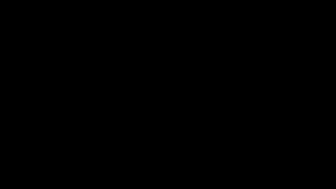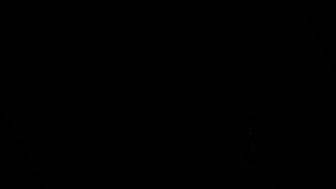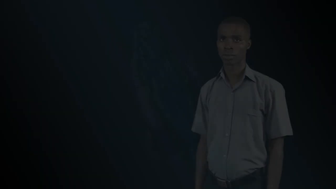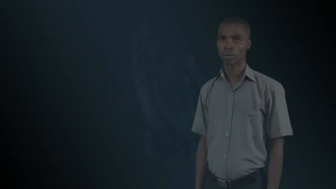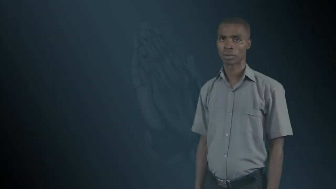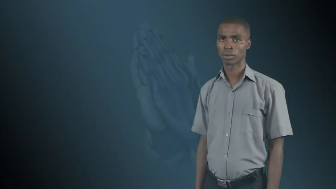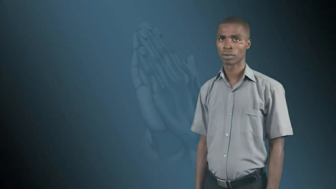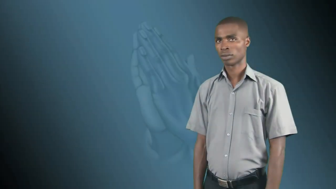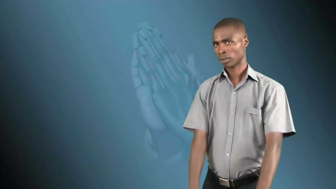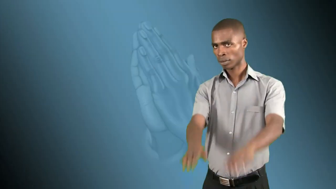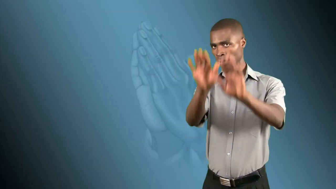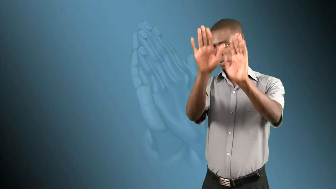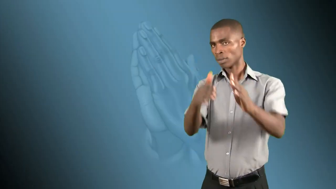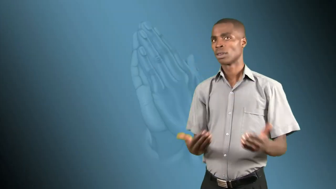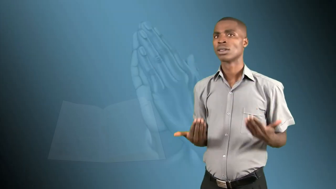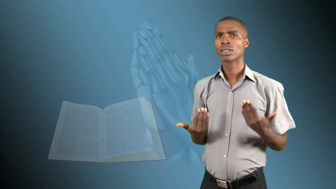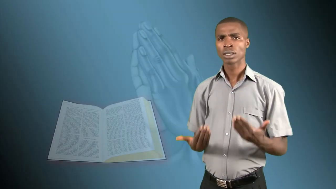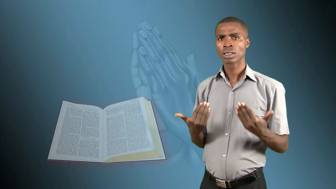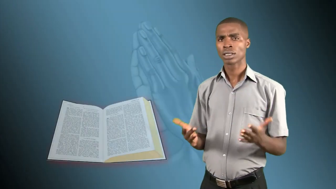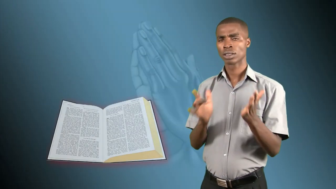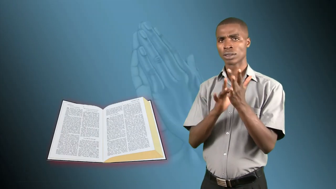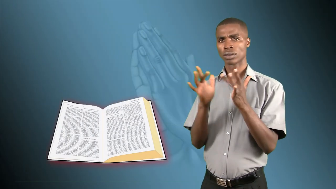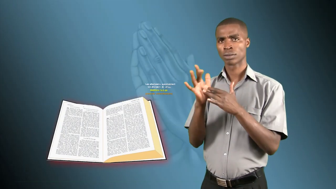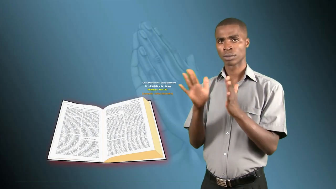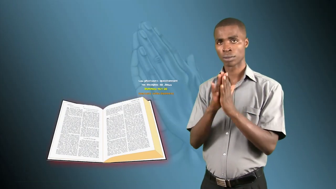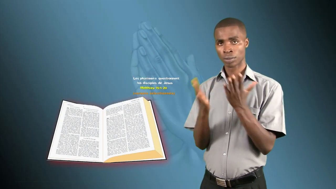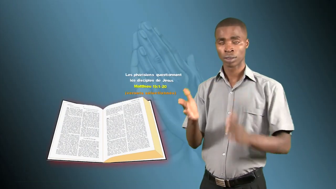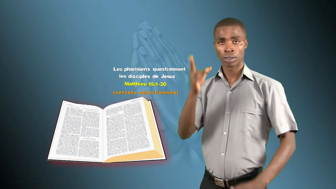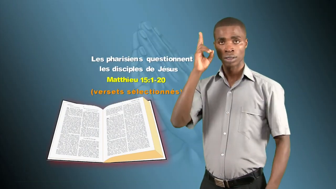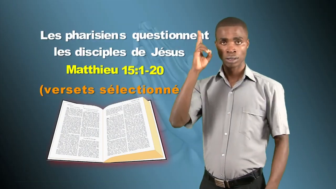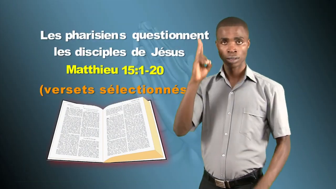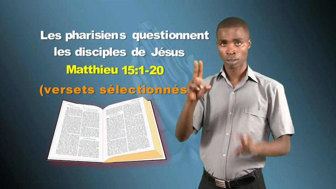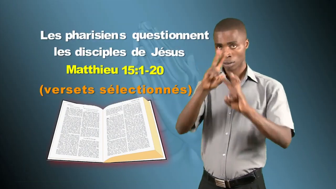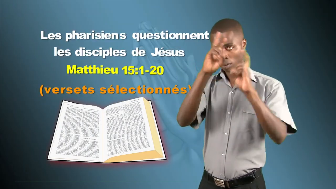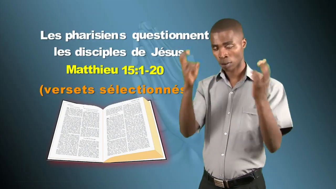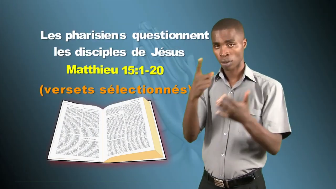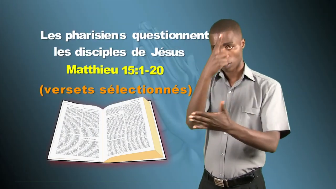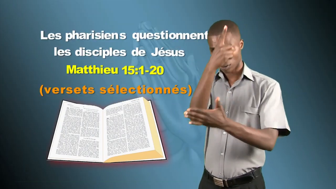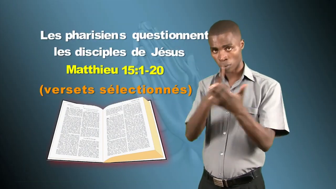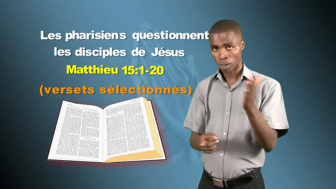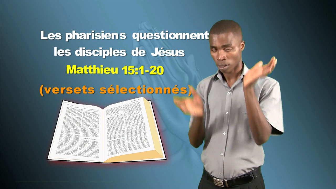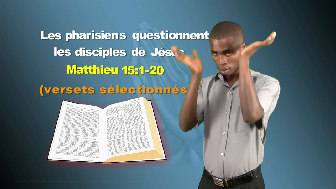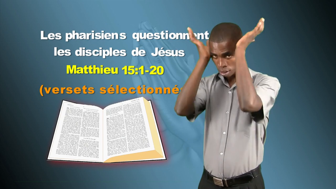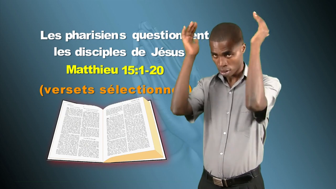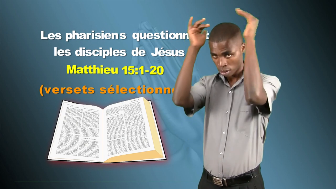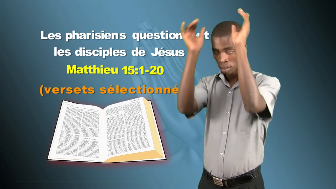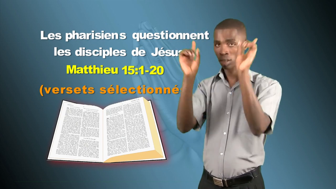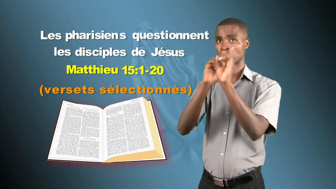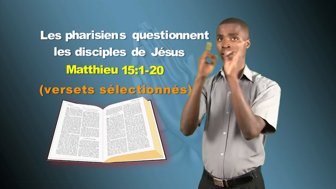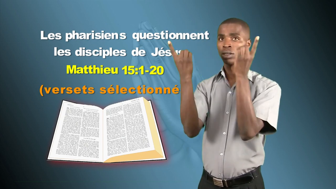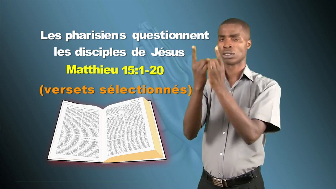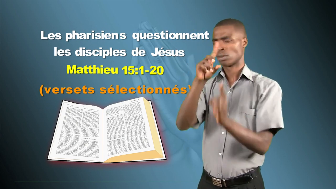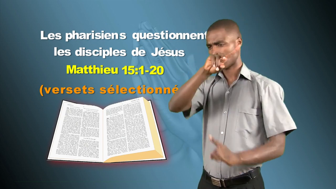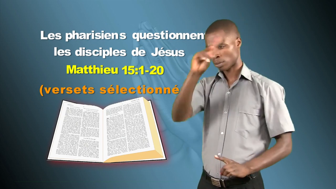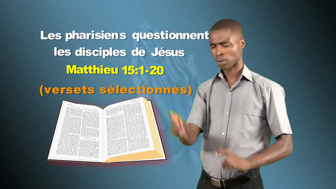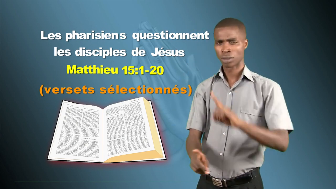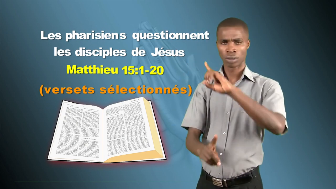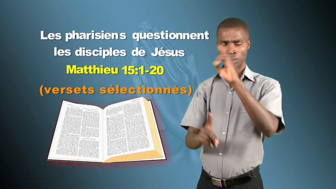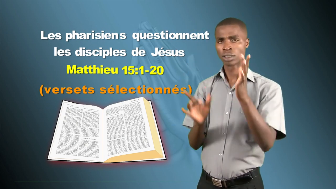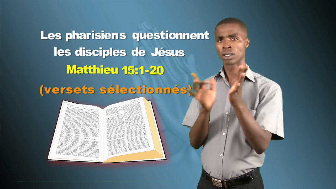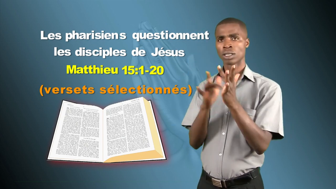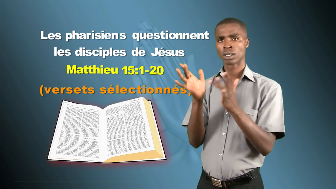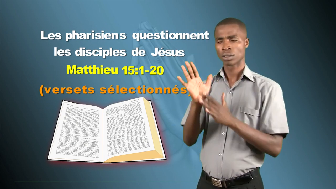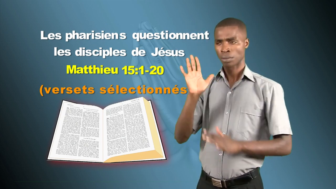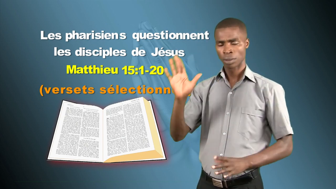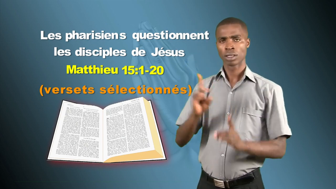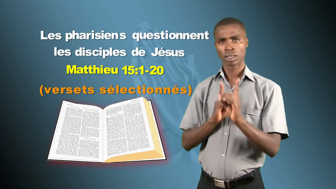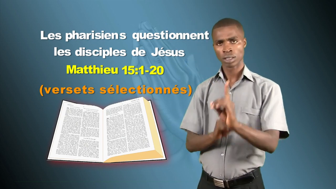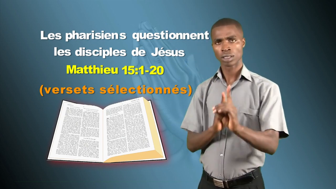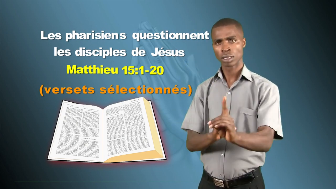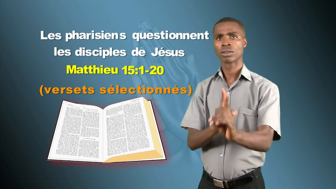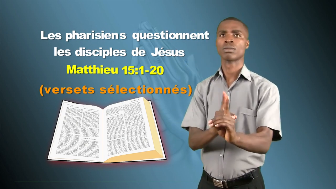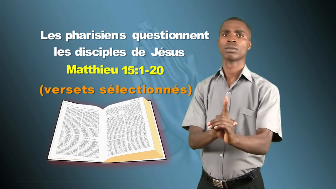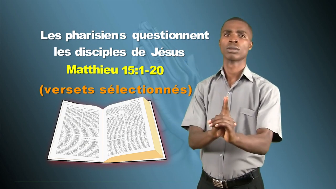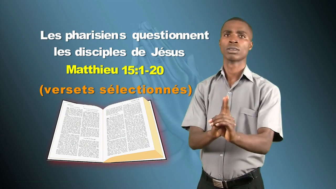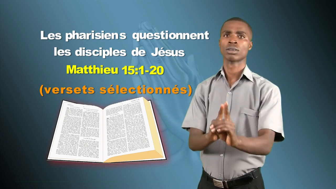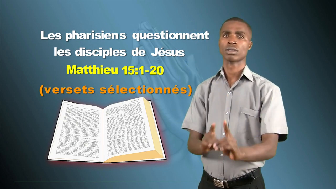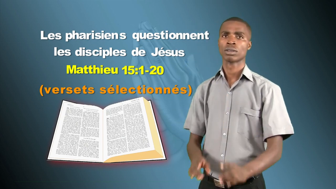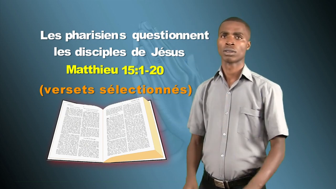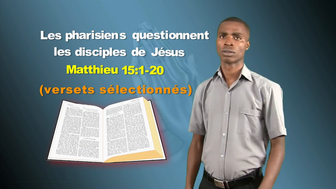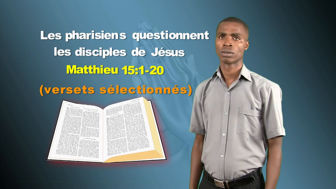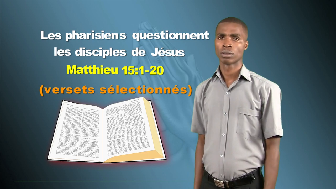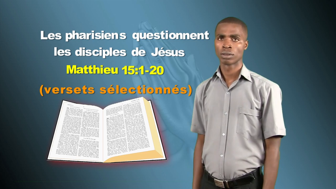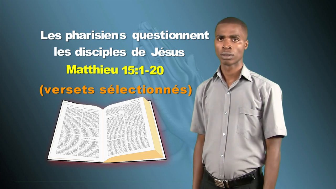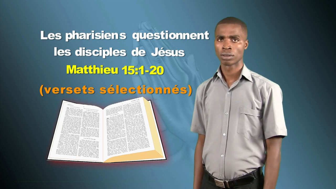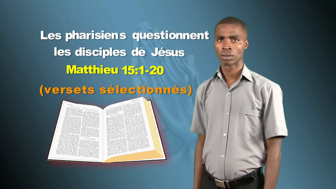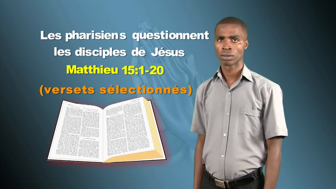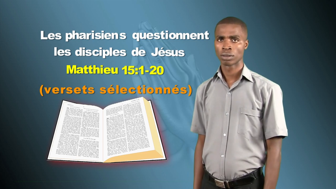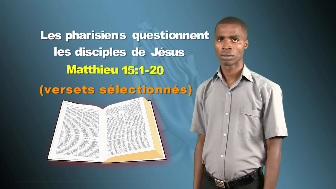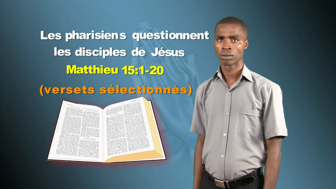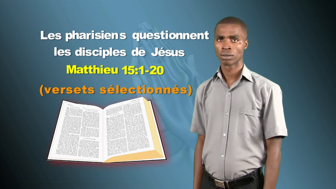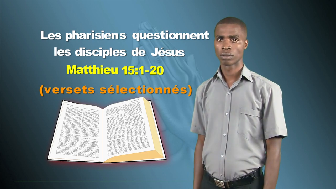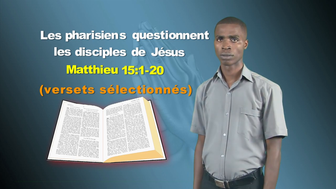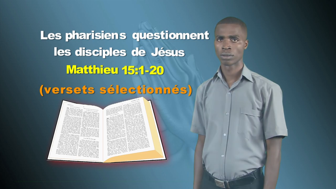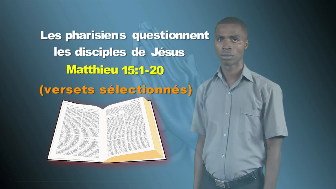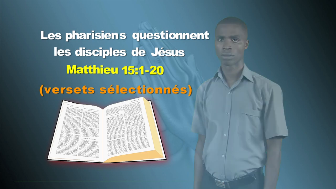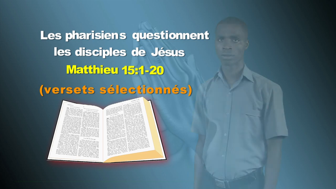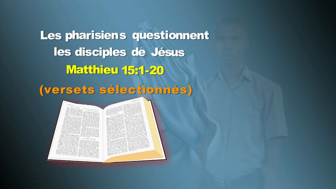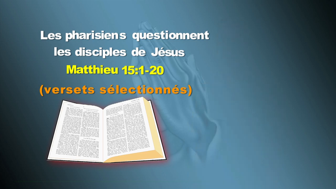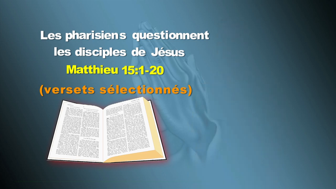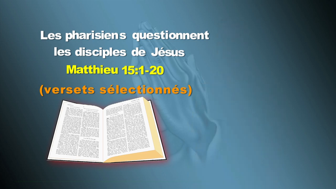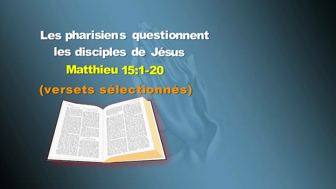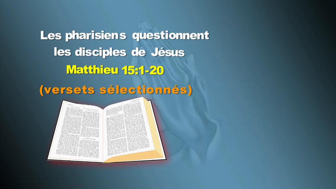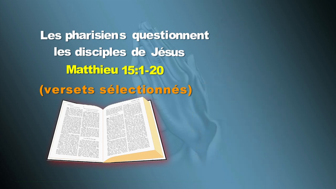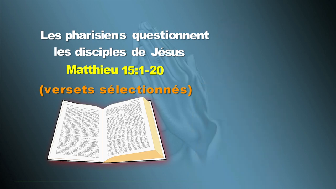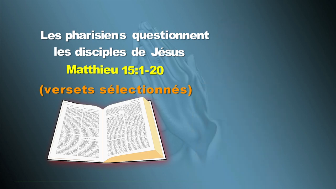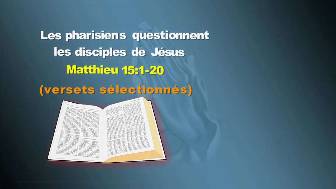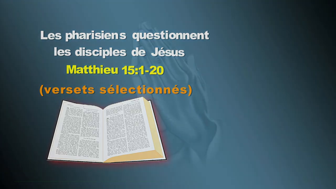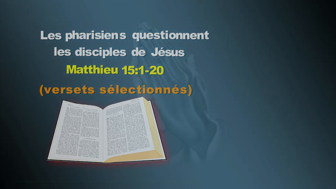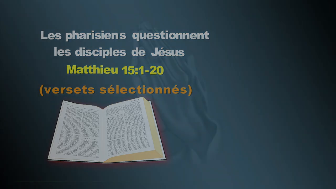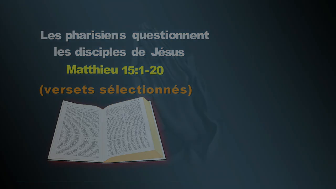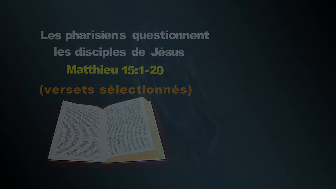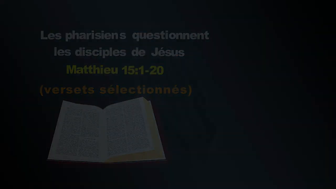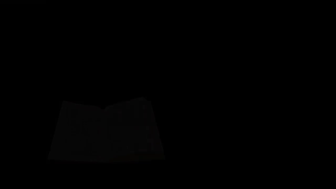Les pharisiens questionnent les disciples de Jésus